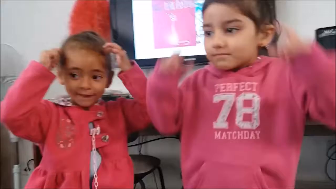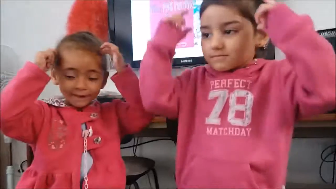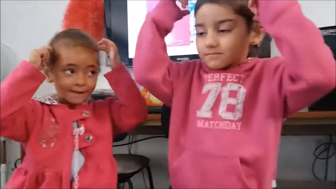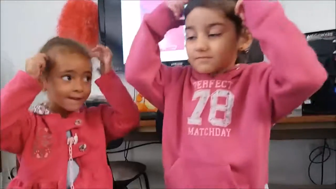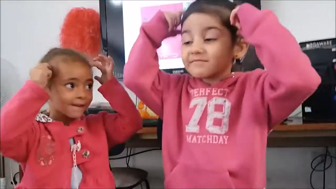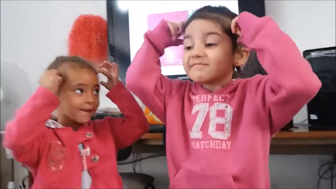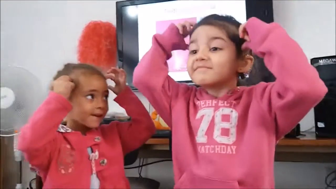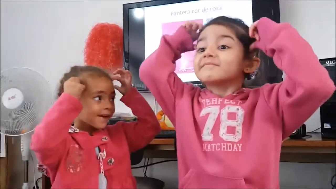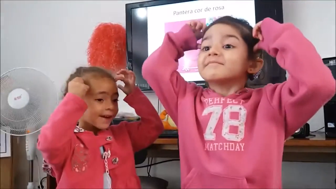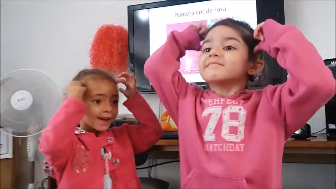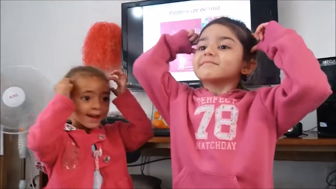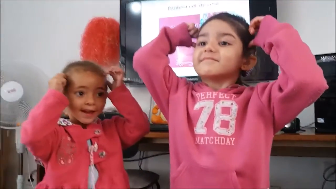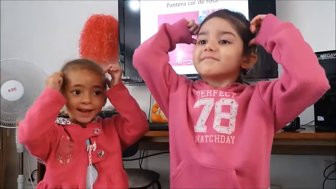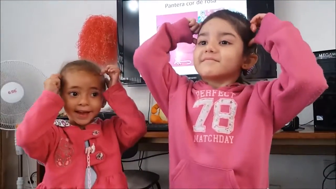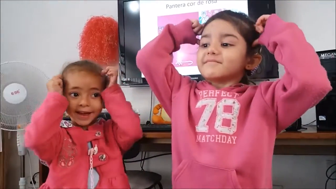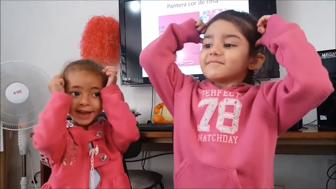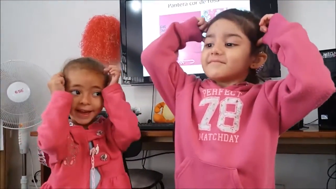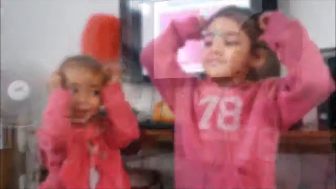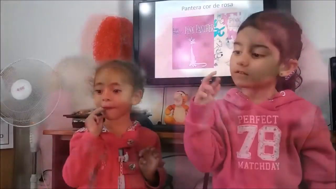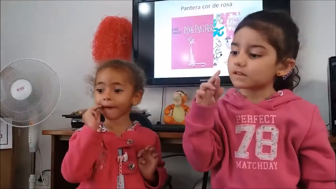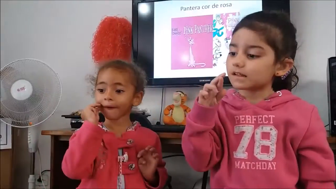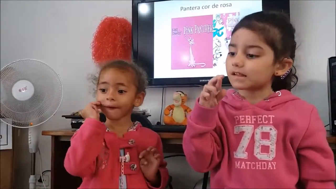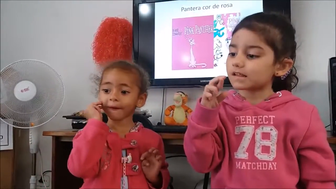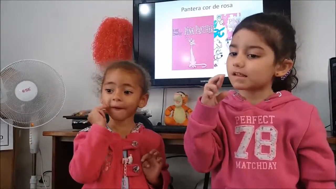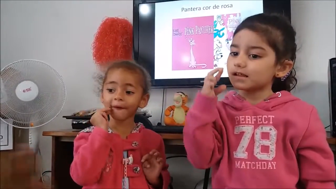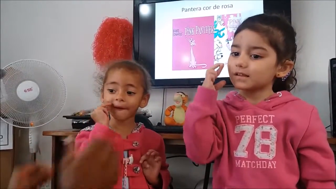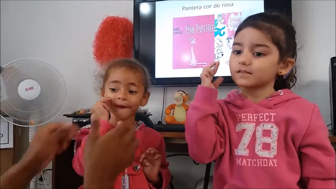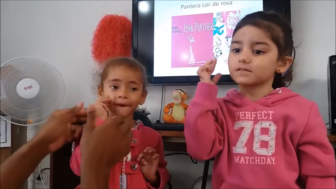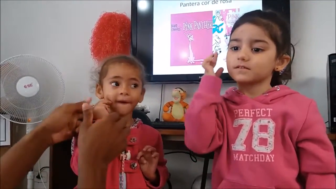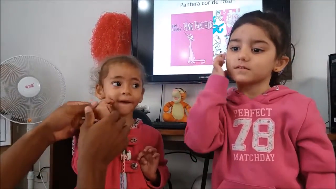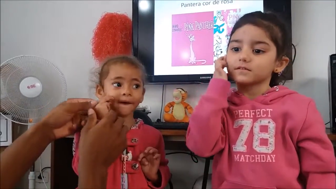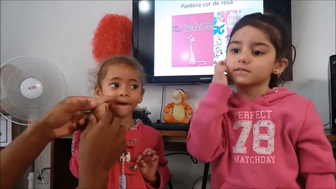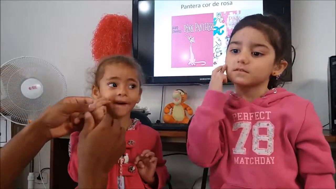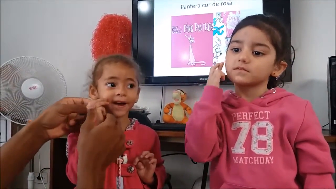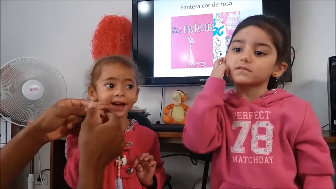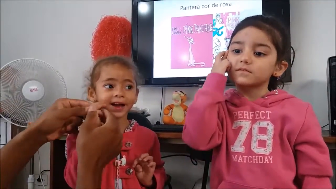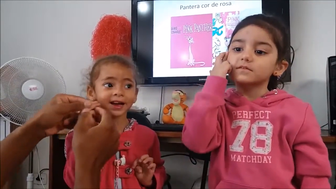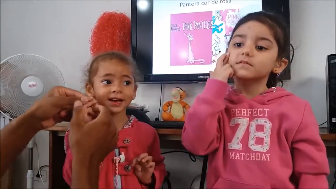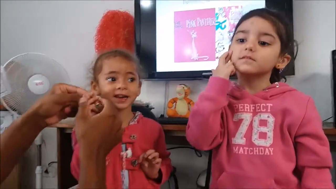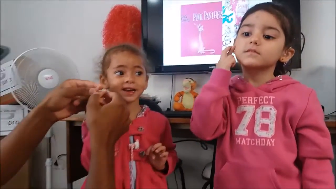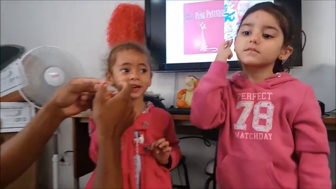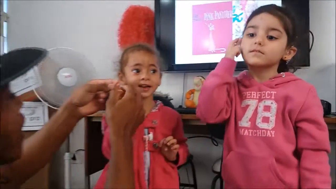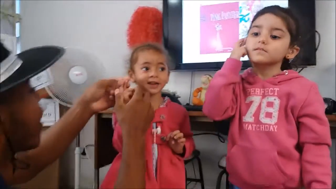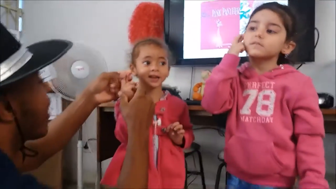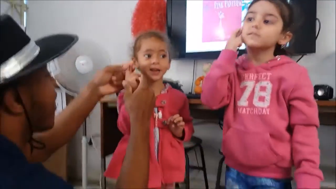Pantera Cor de Rosa